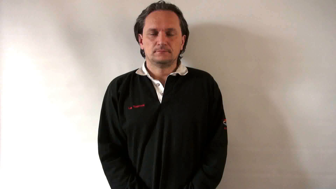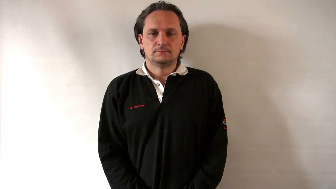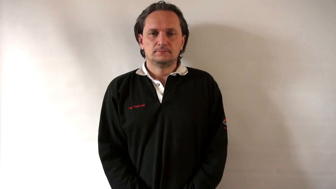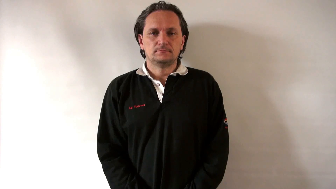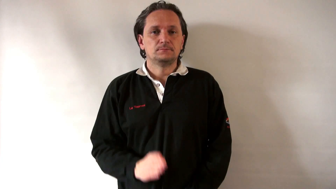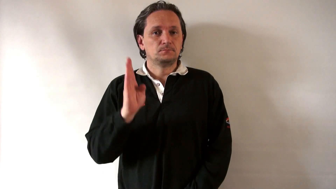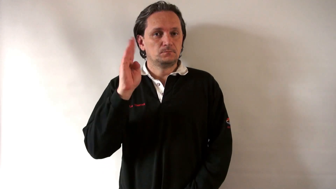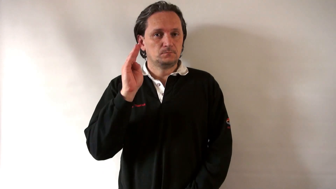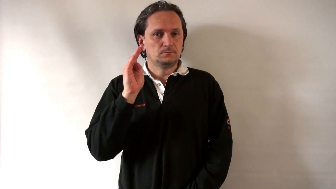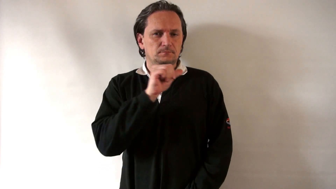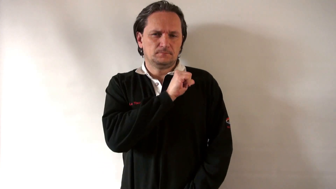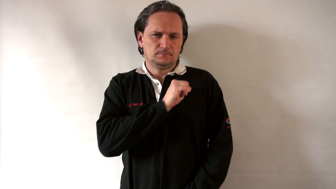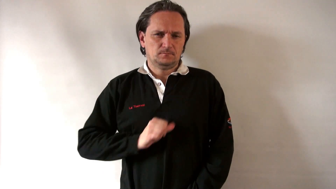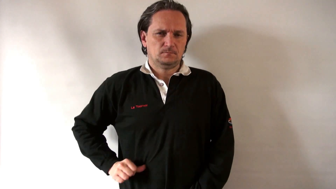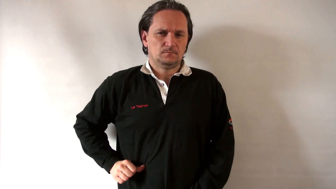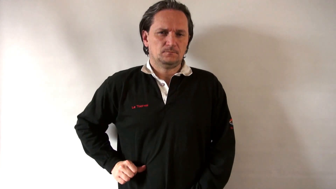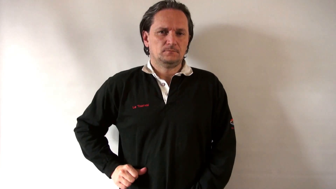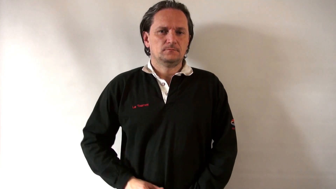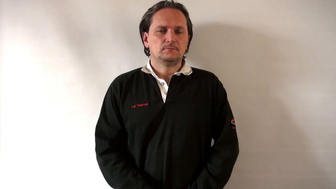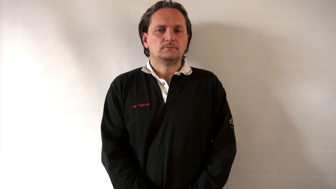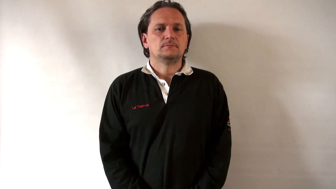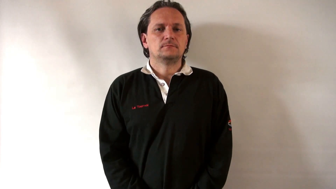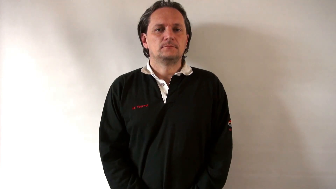Bleu marine